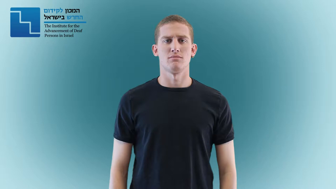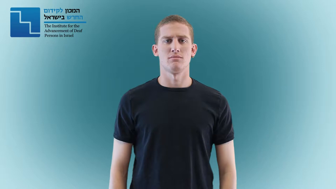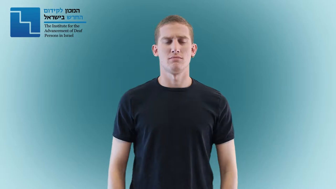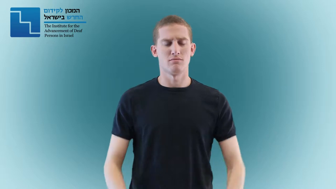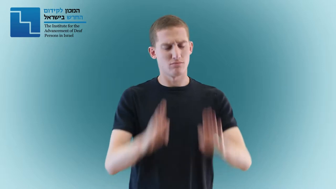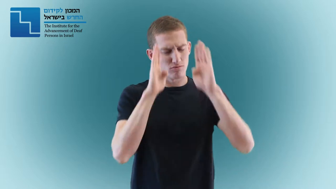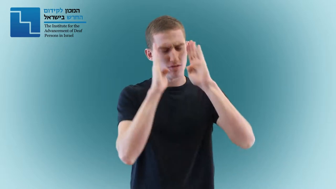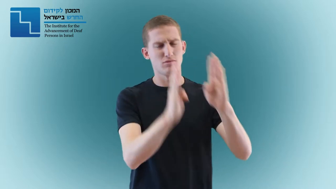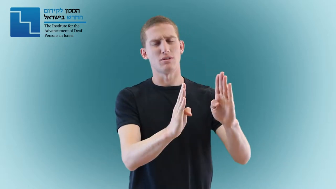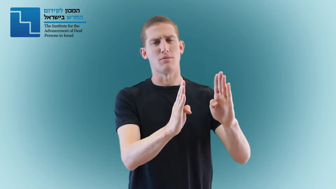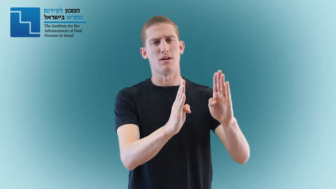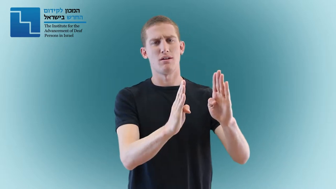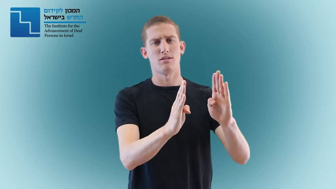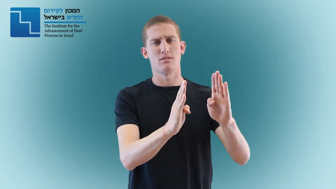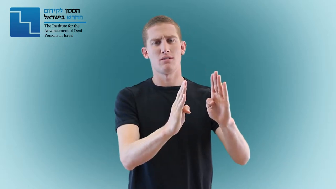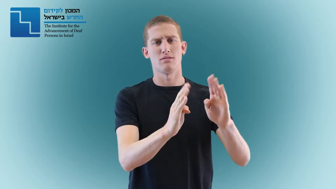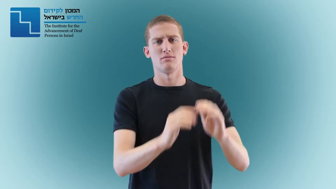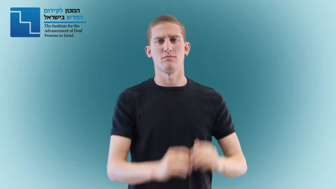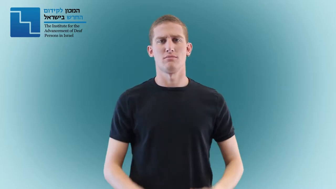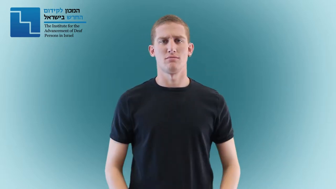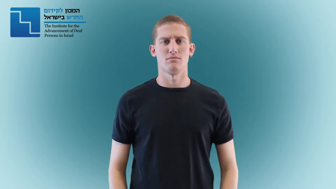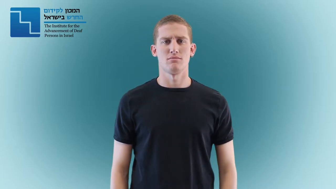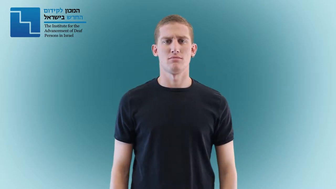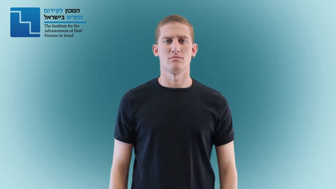לסמוך